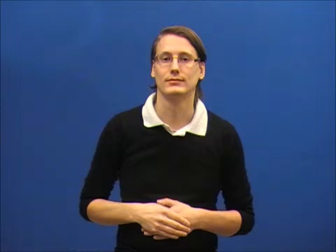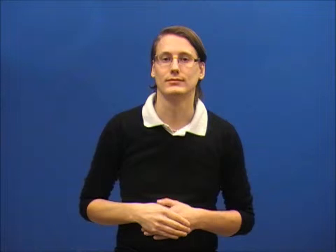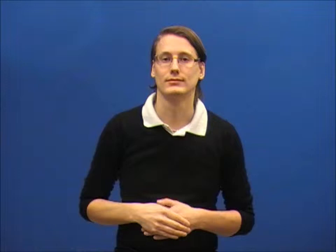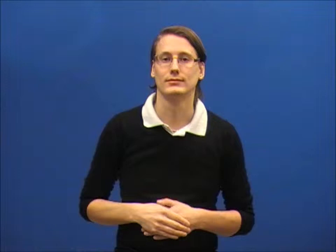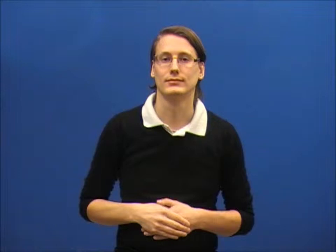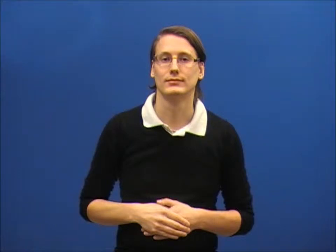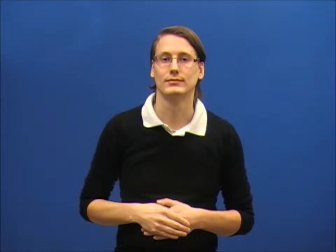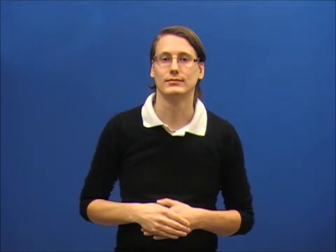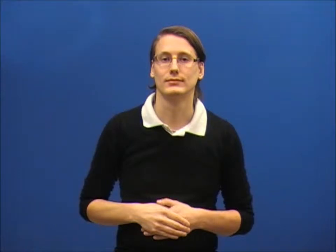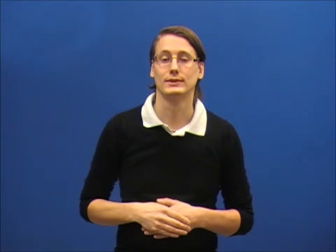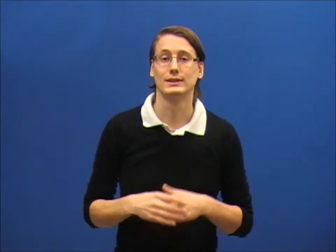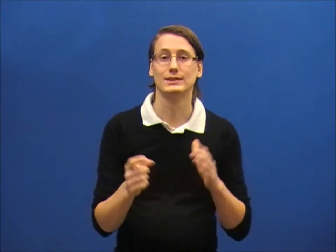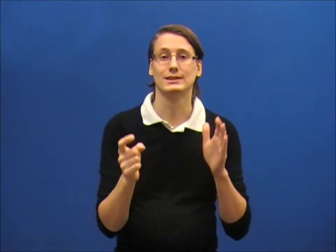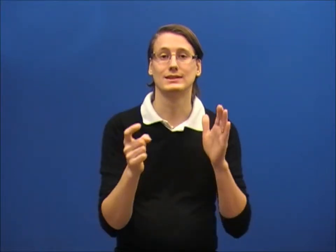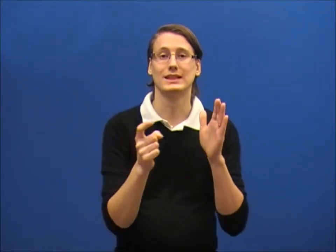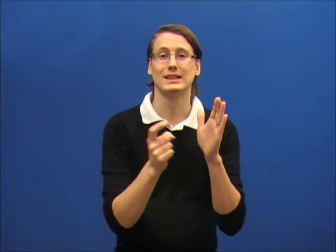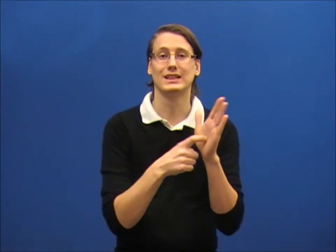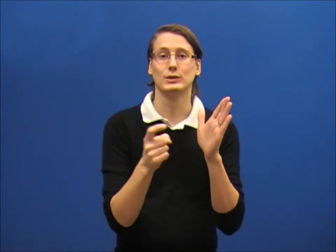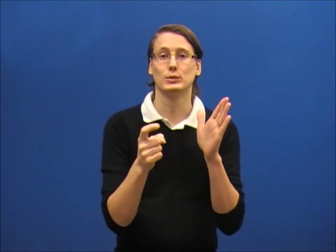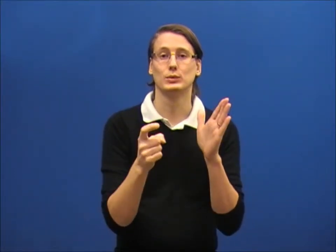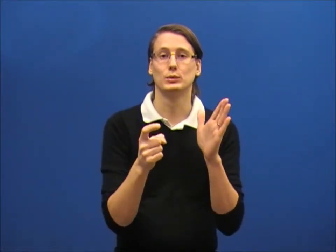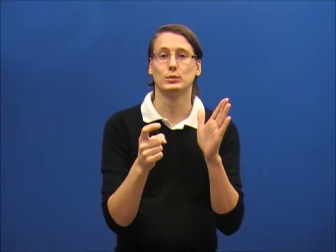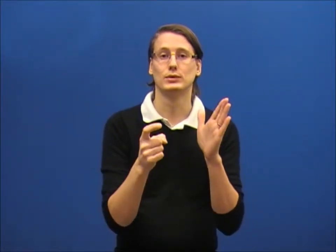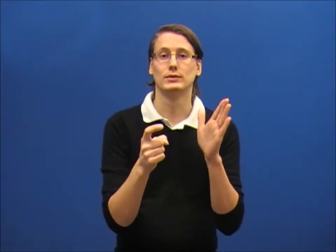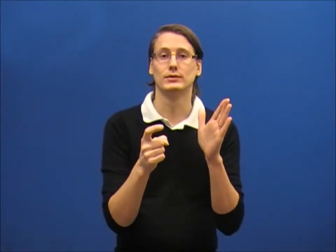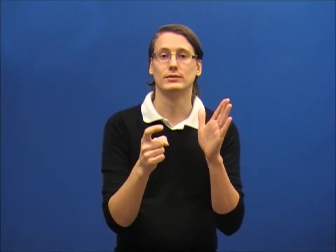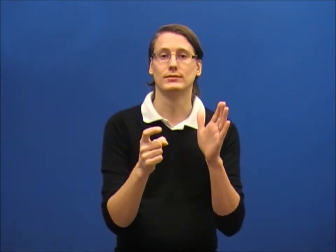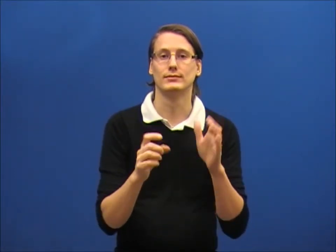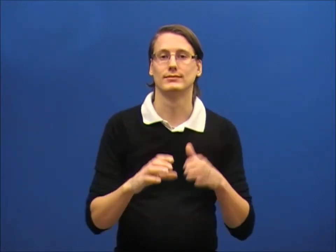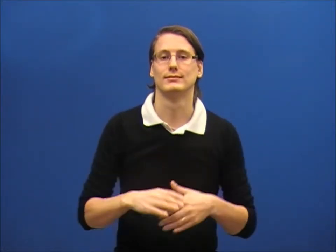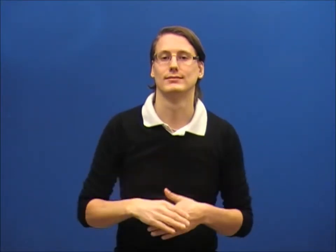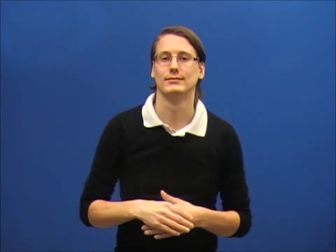SEKUND